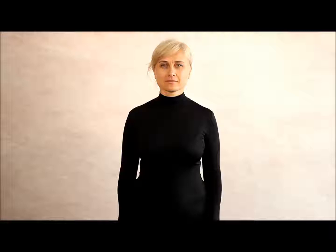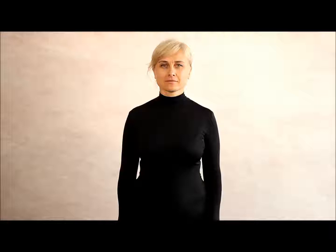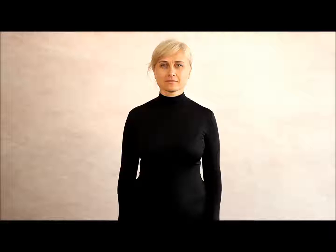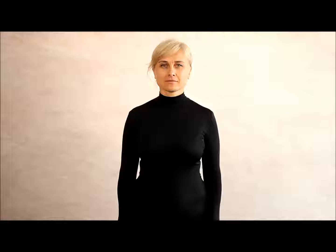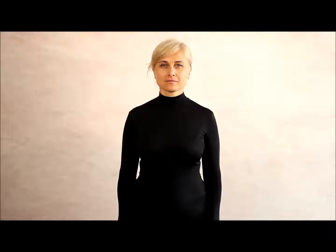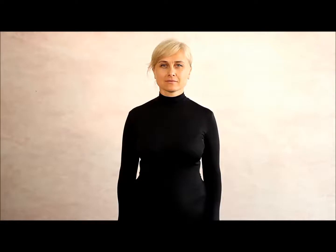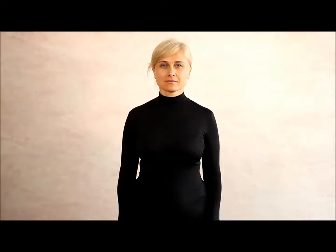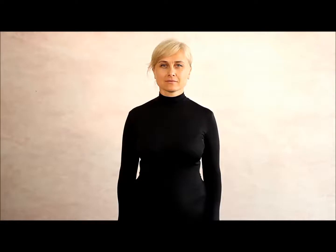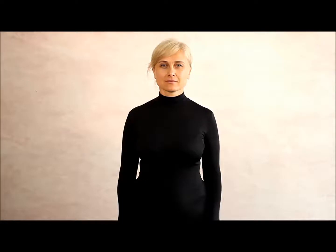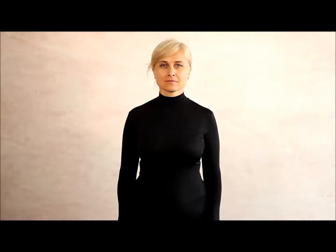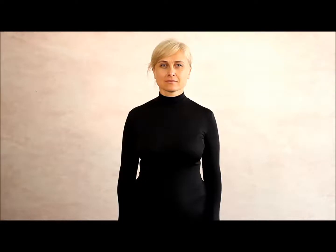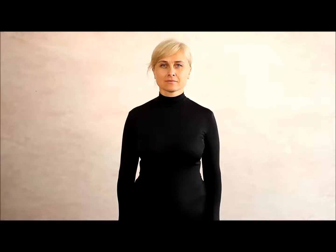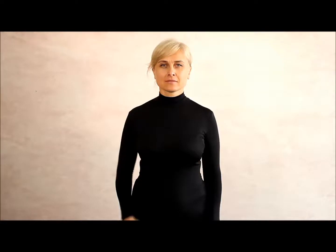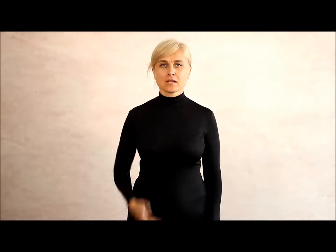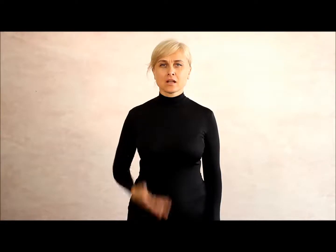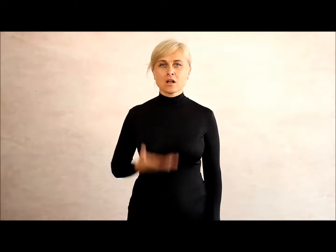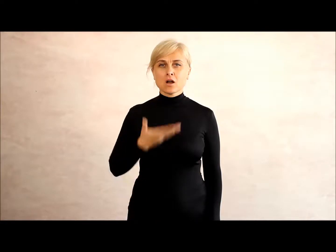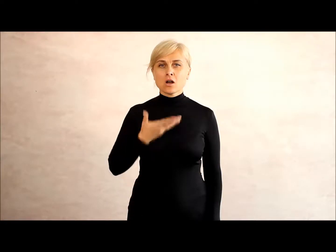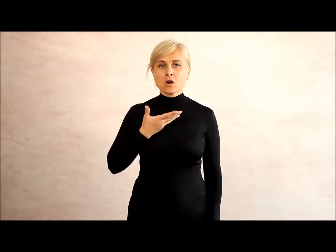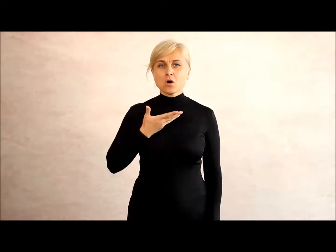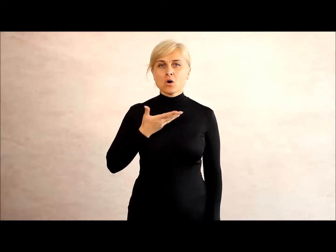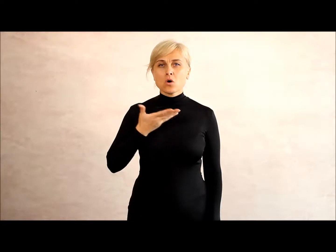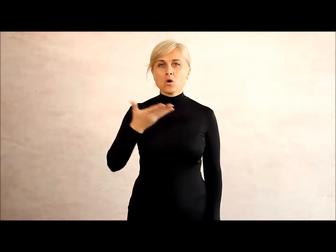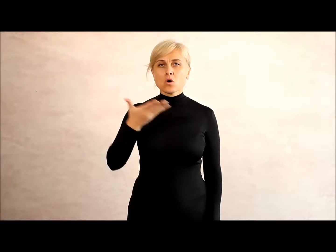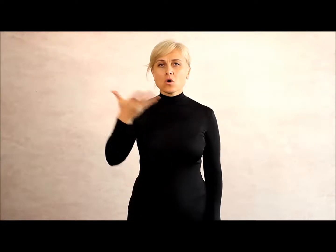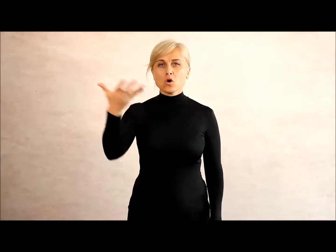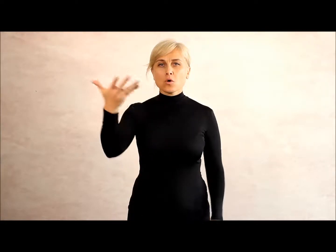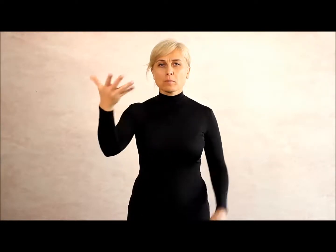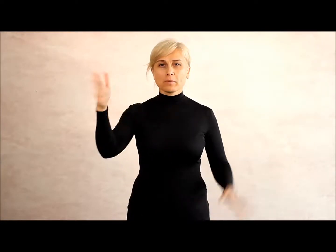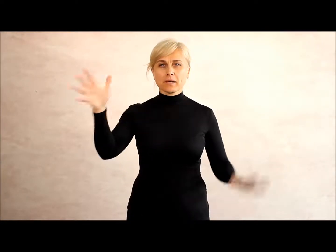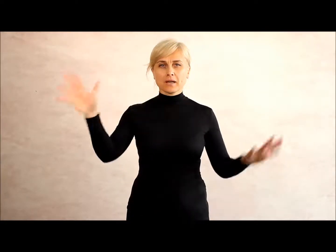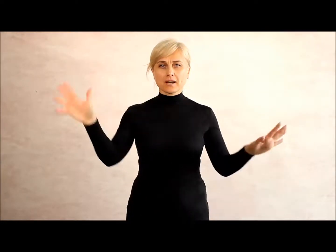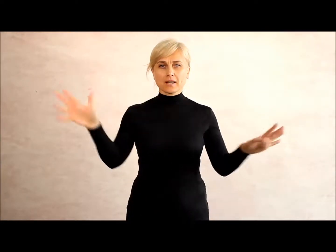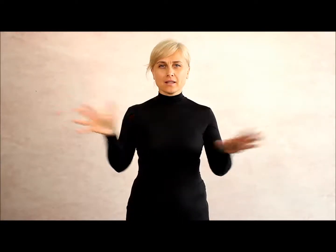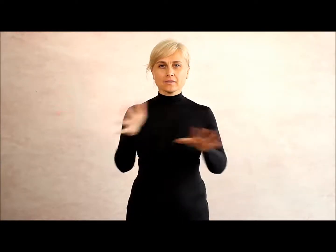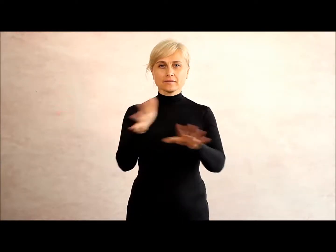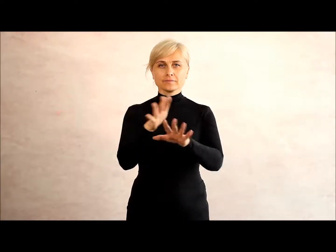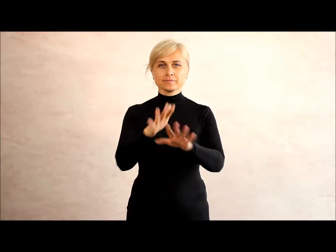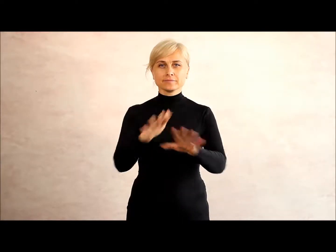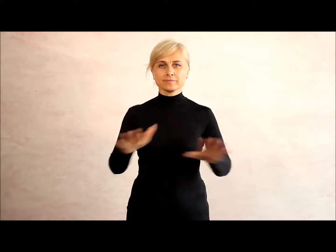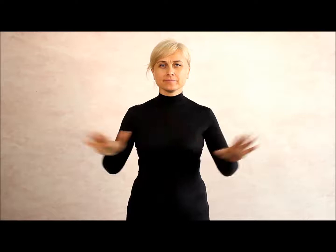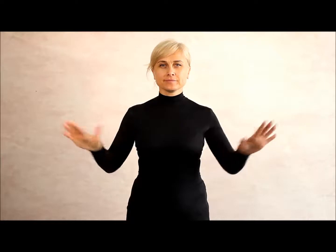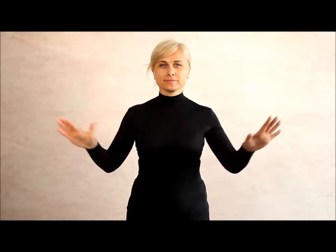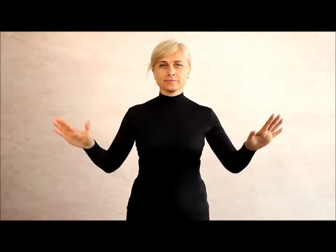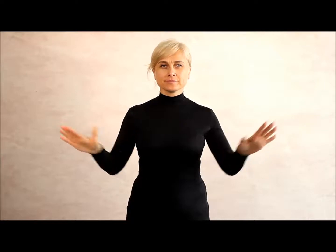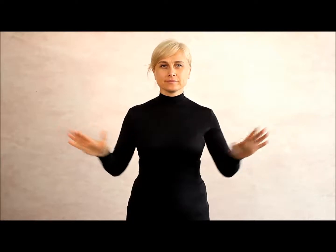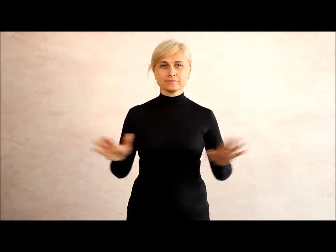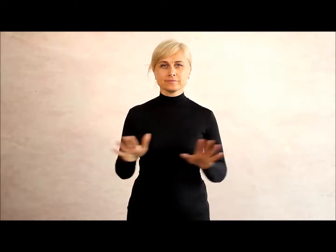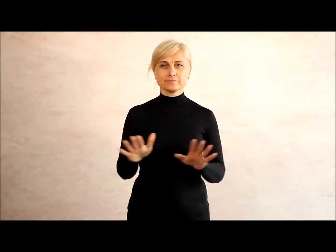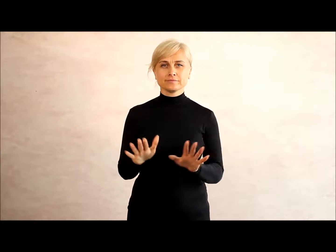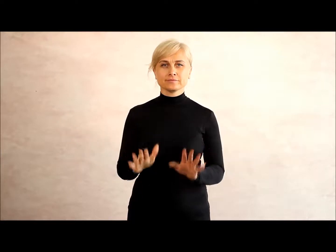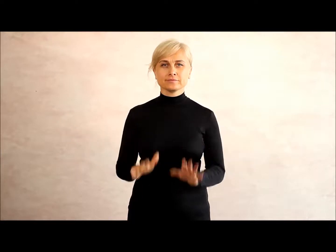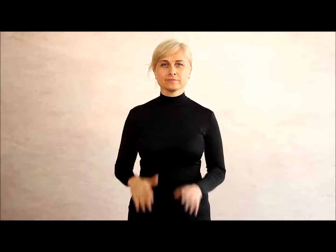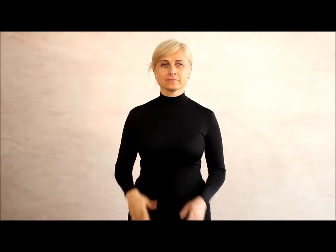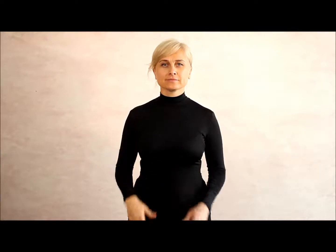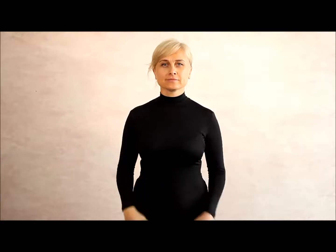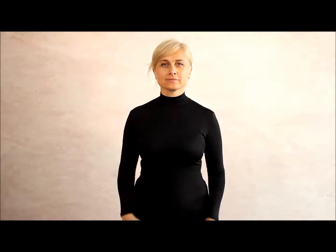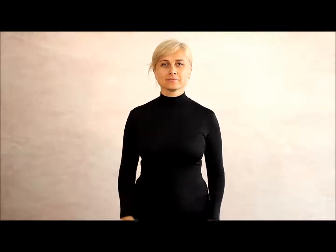Operă